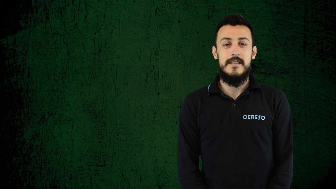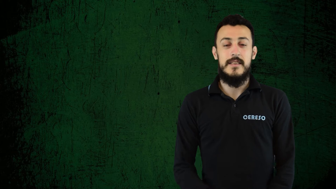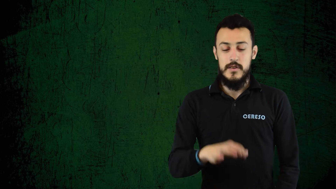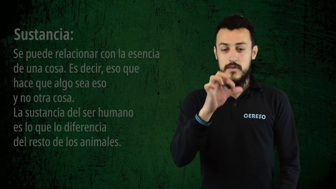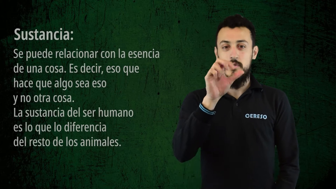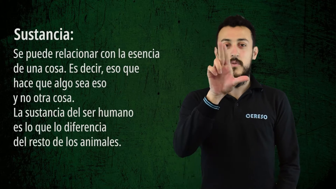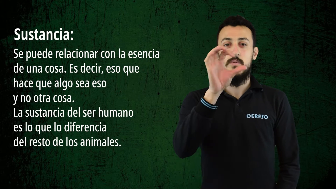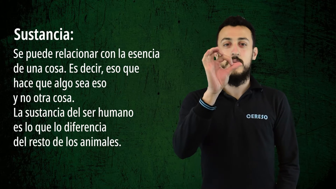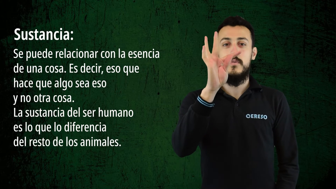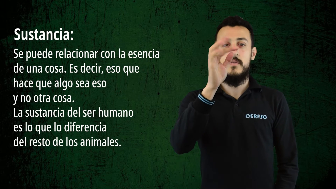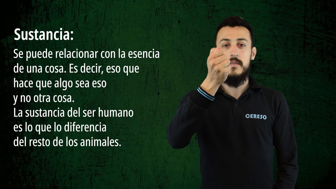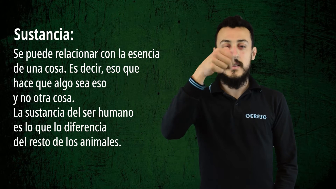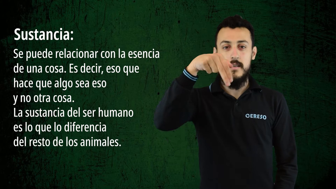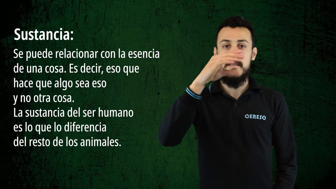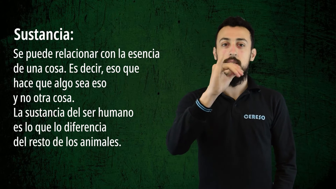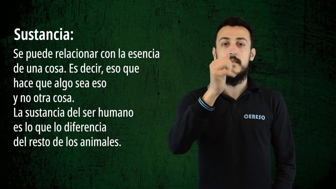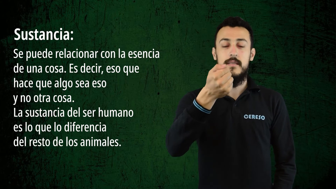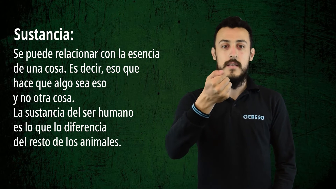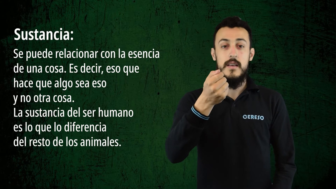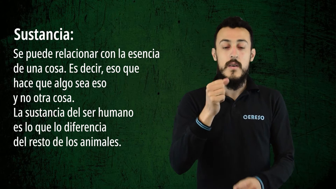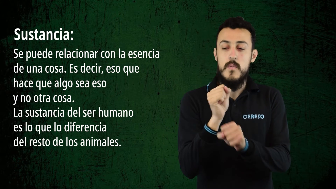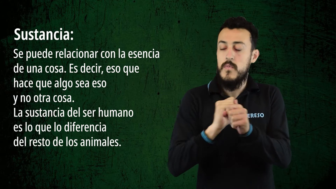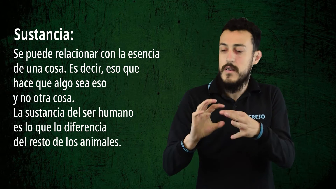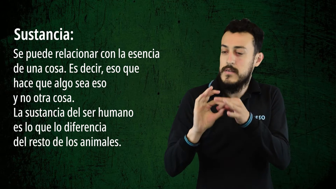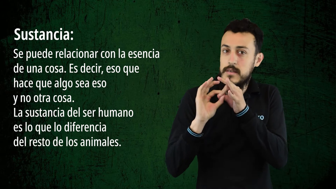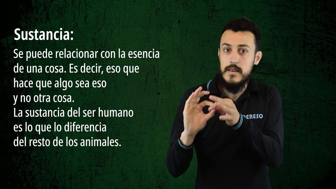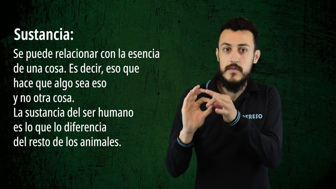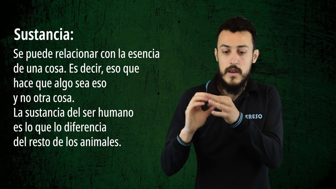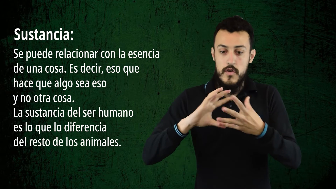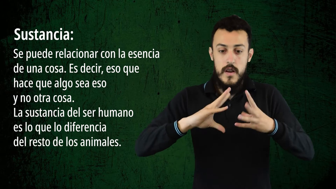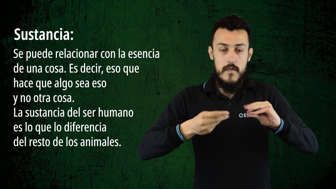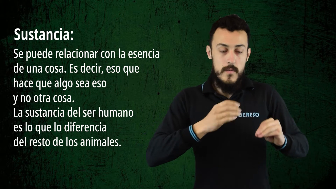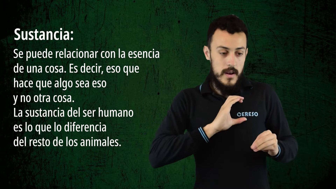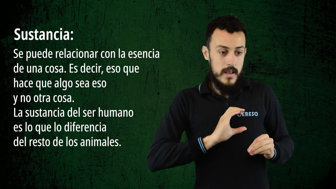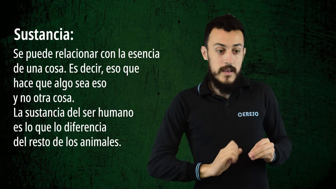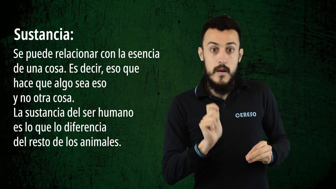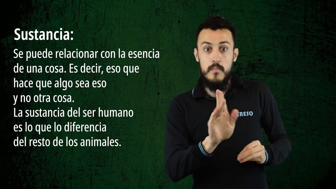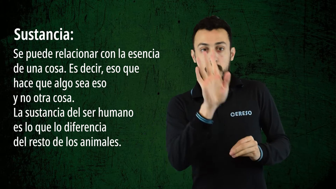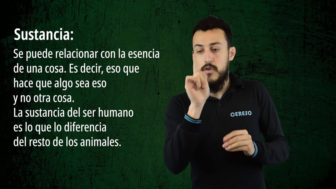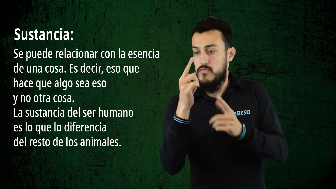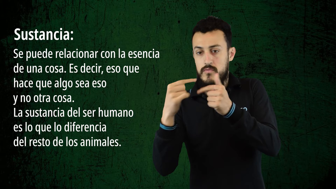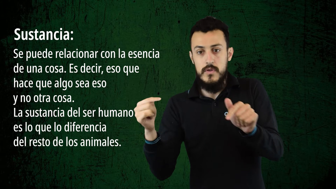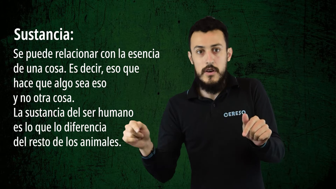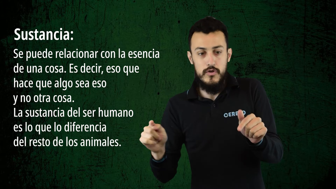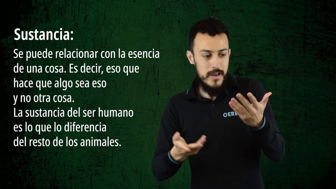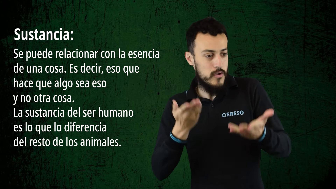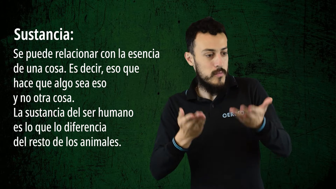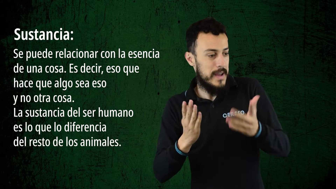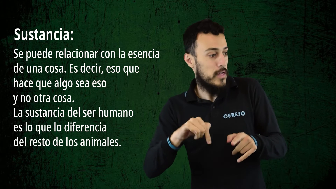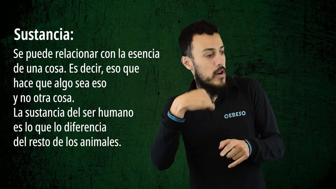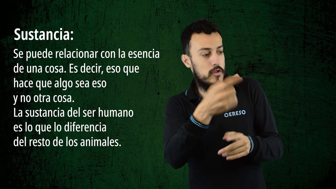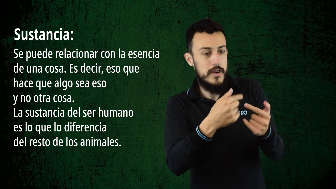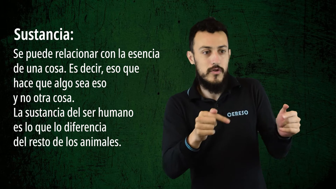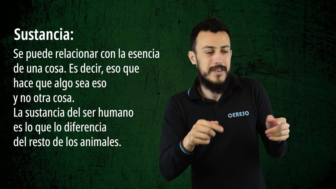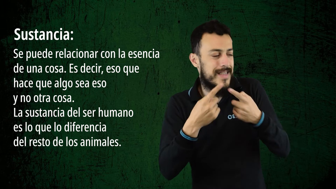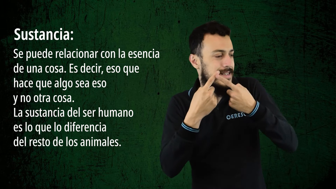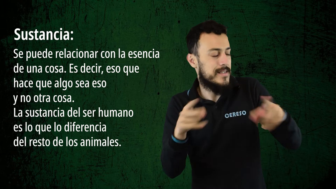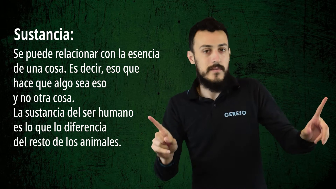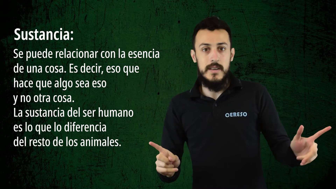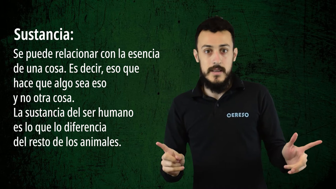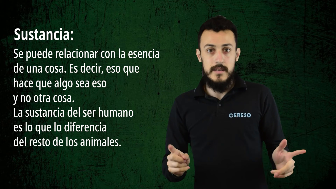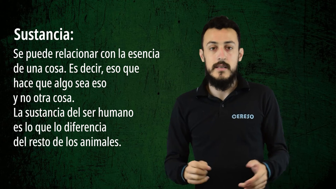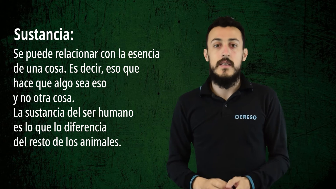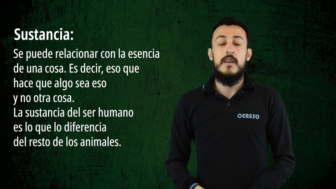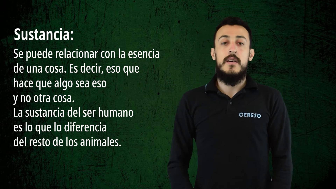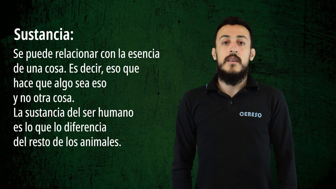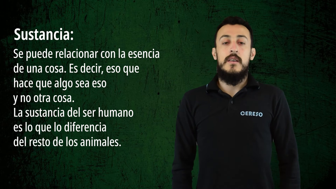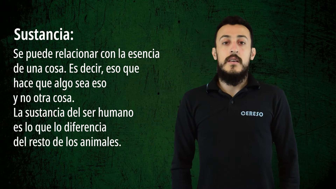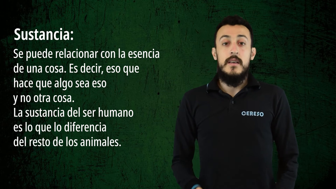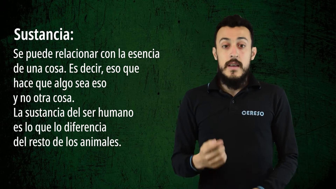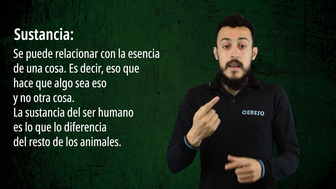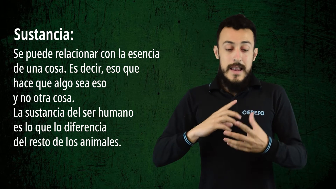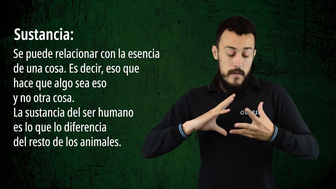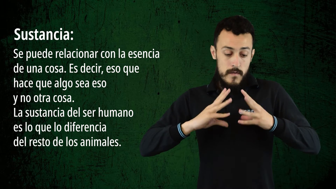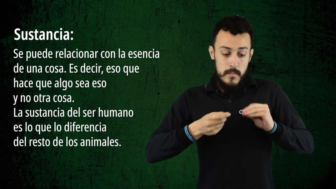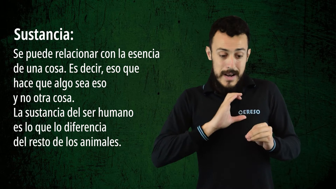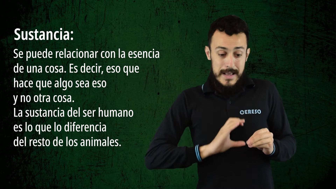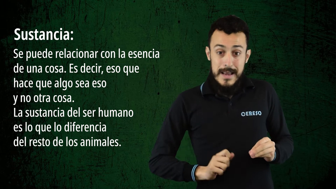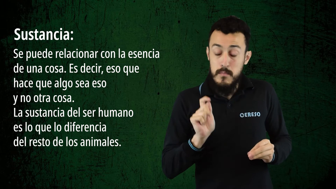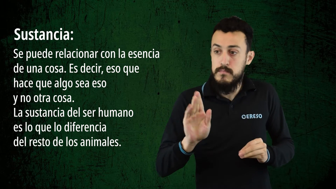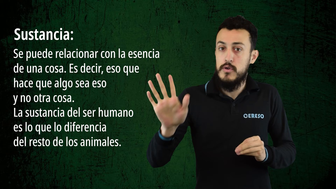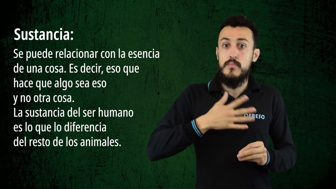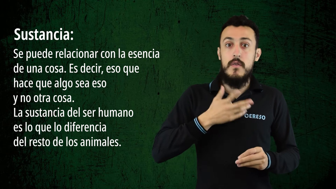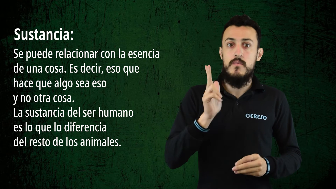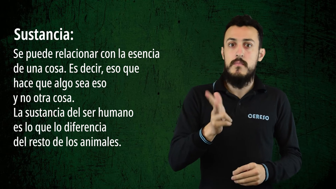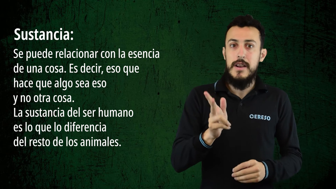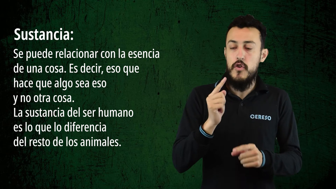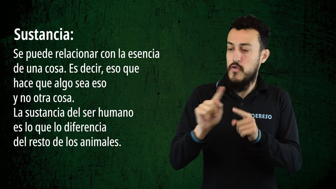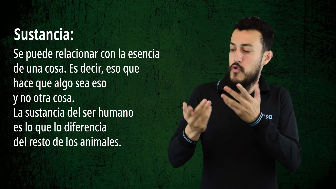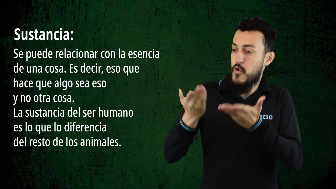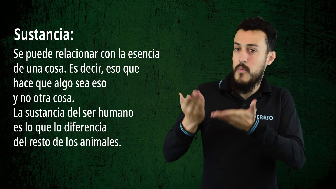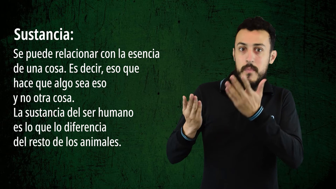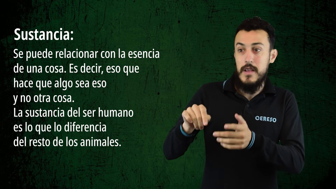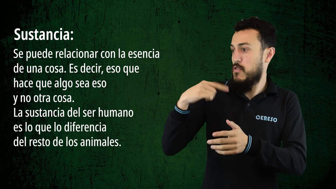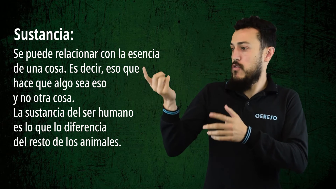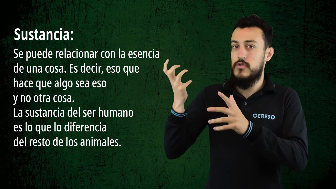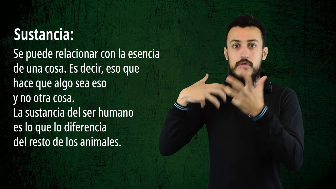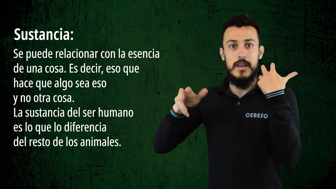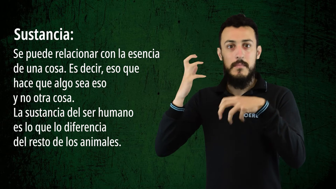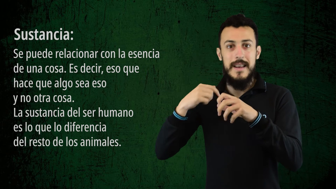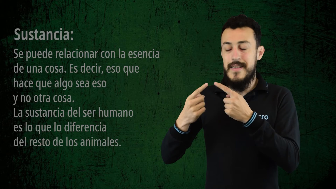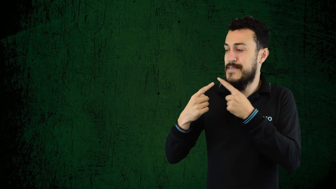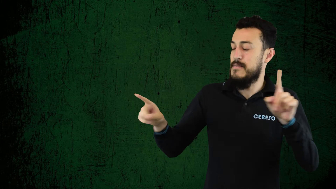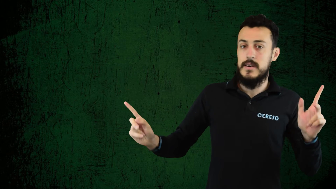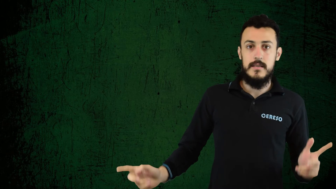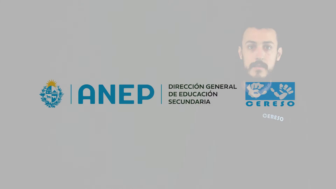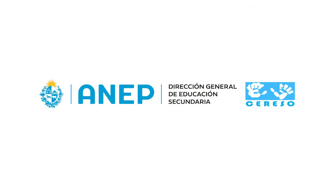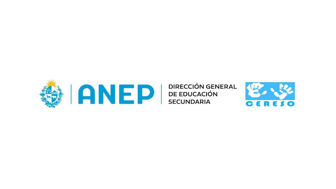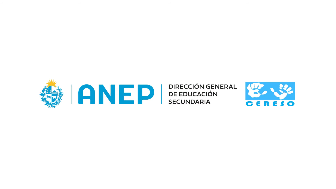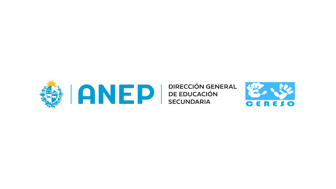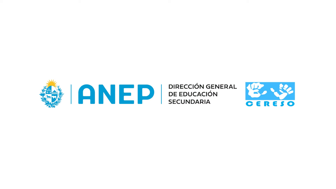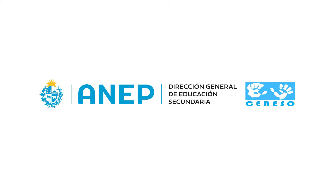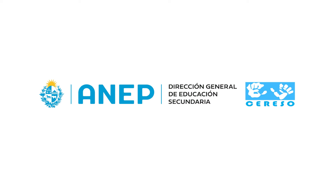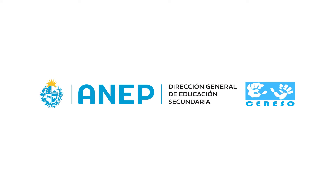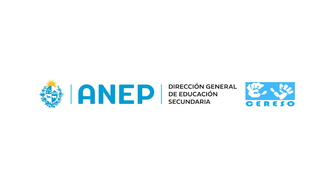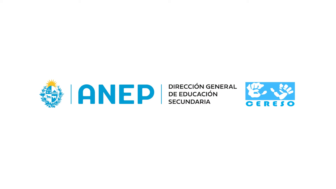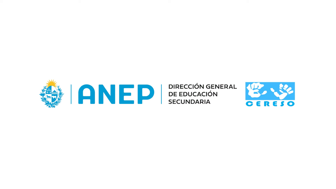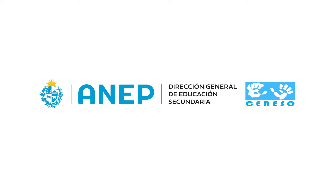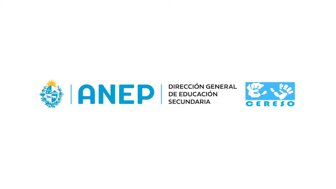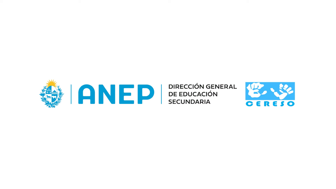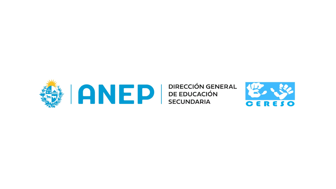Sustancia